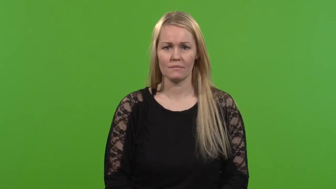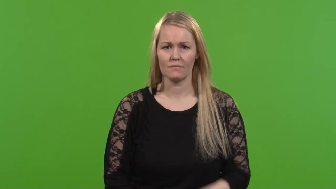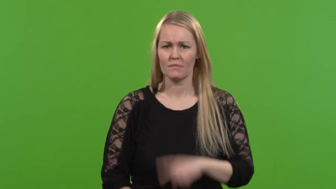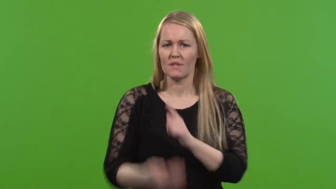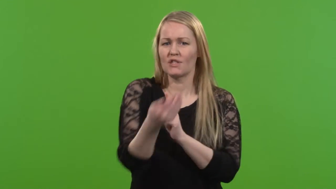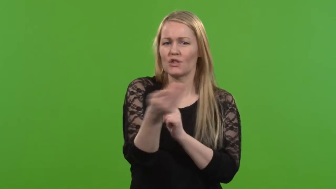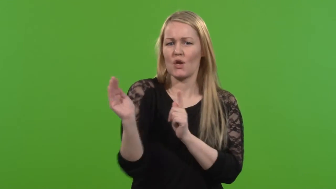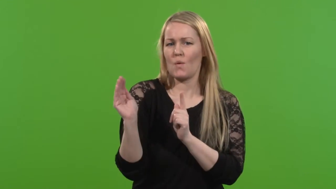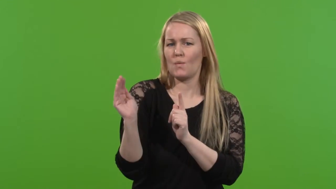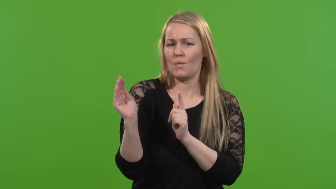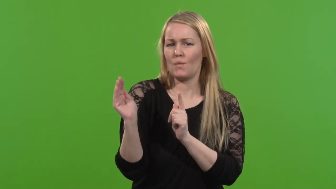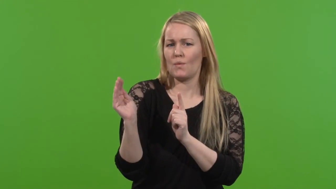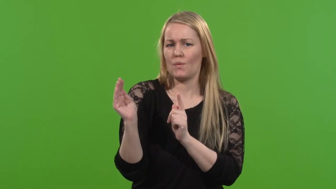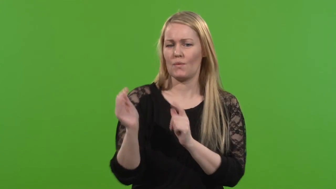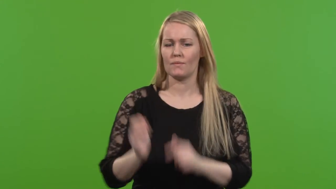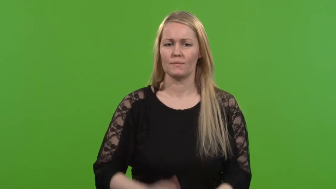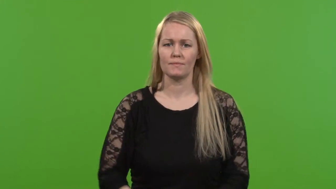Skjól